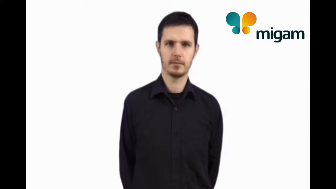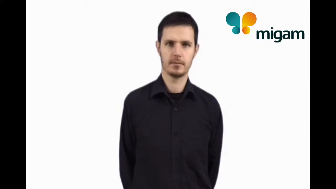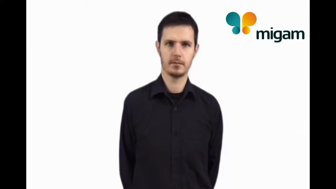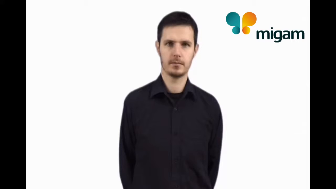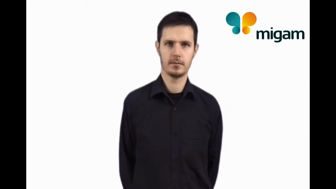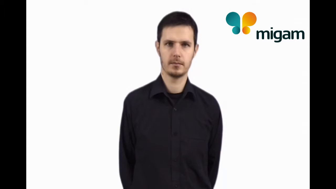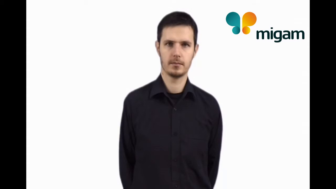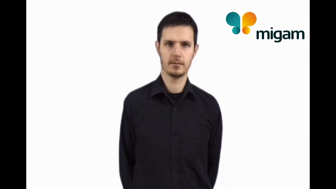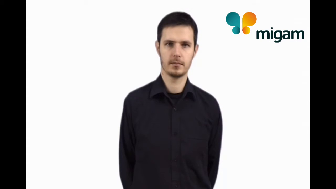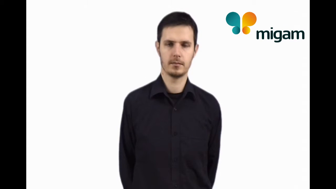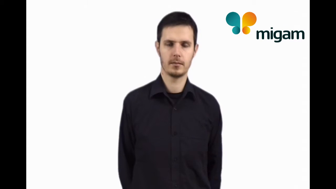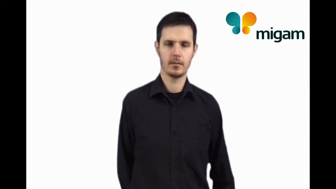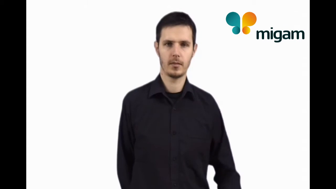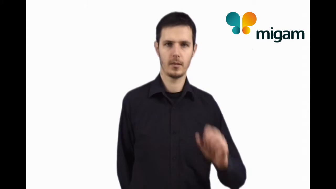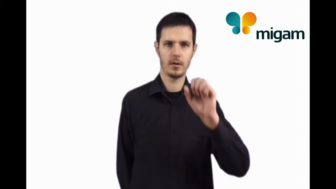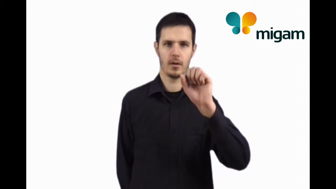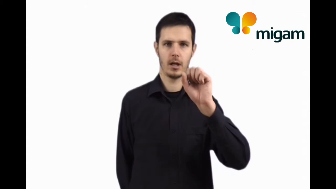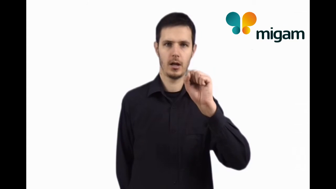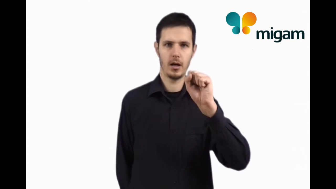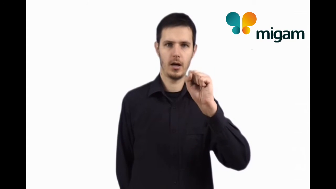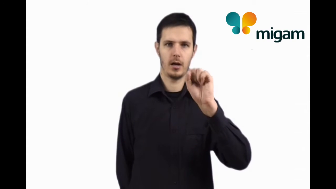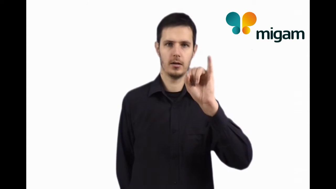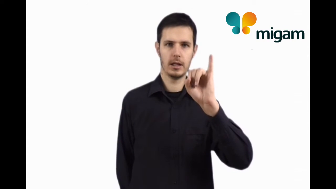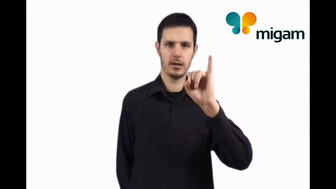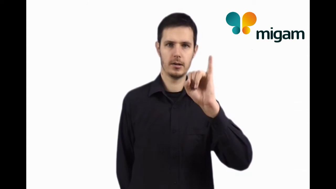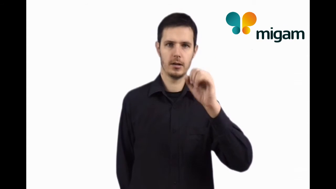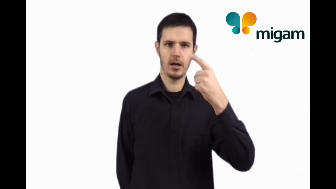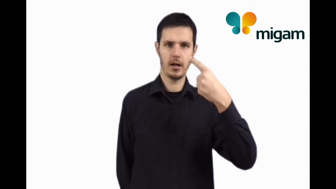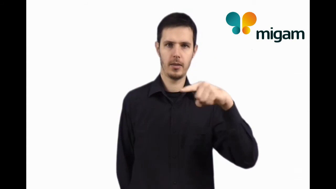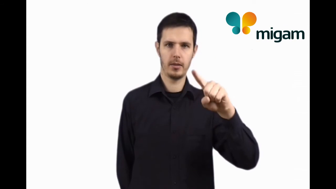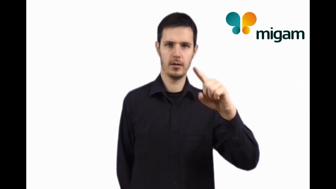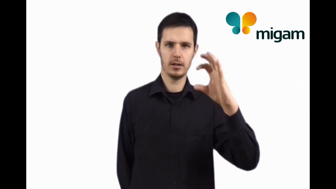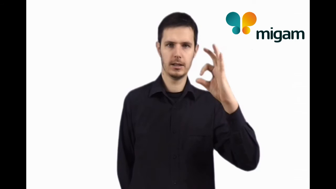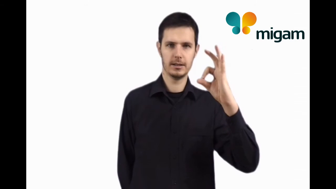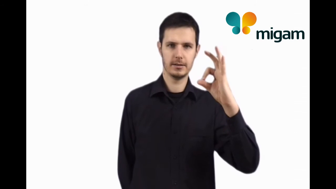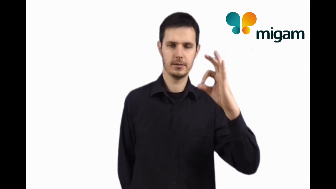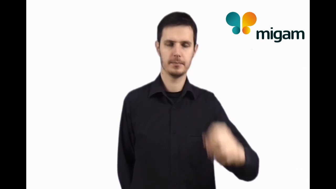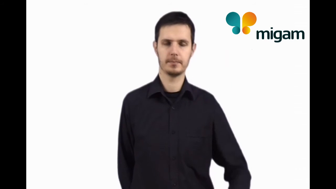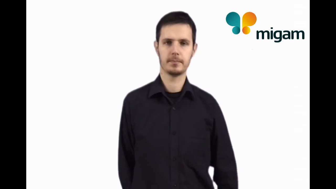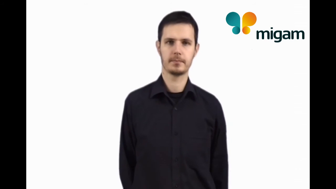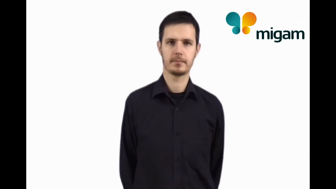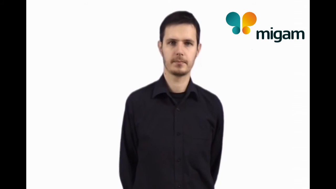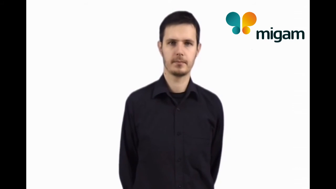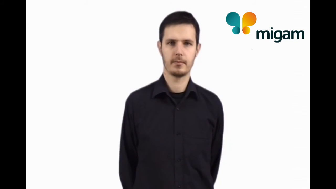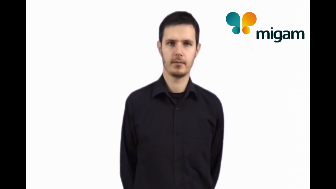AIDS